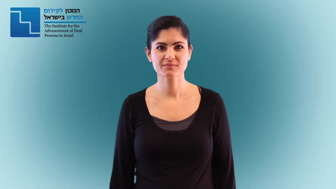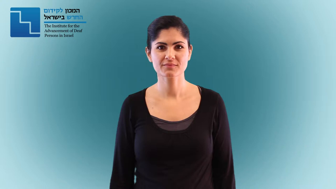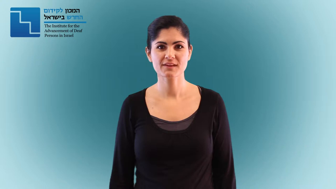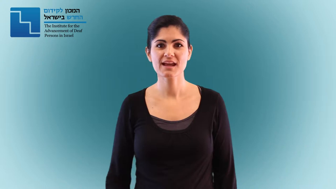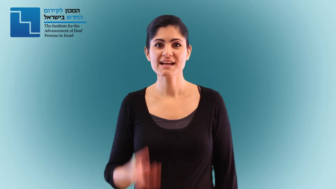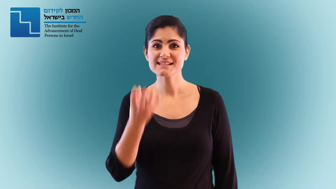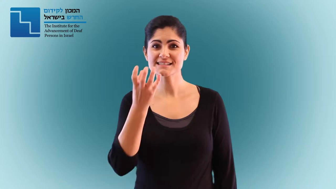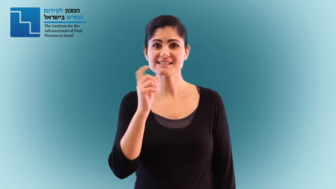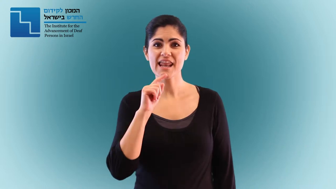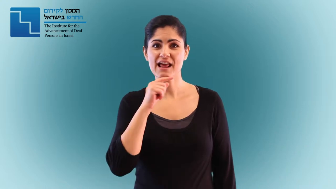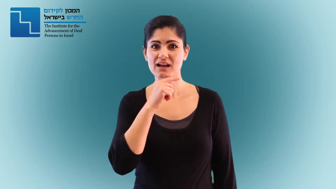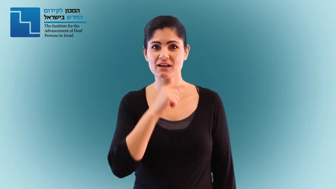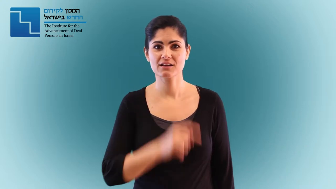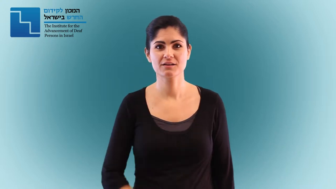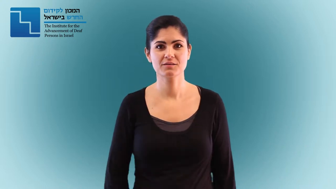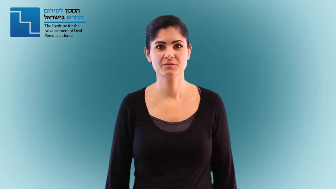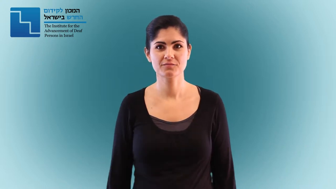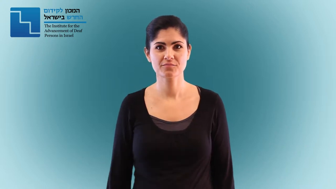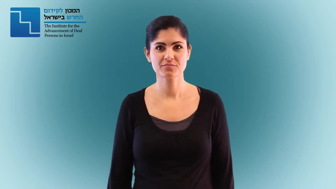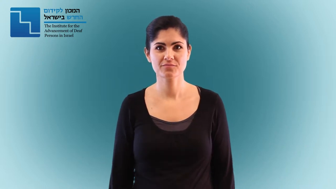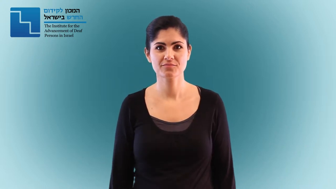סלק